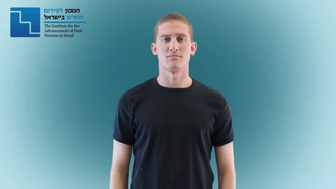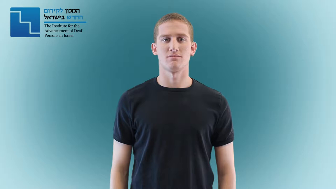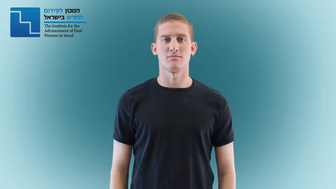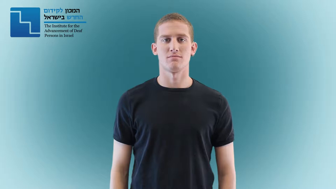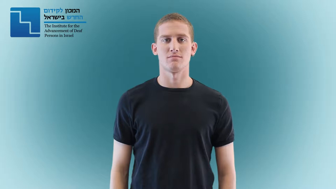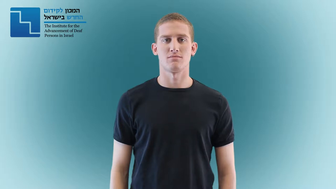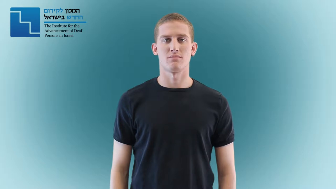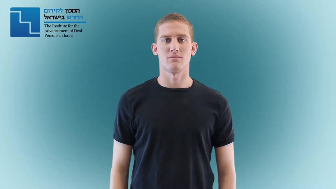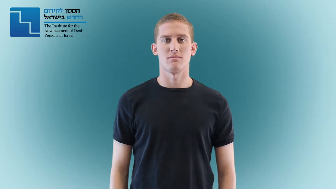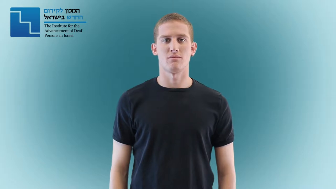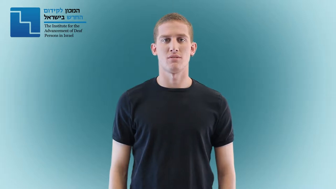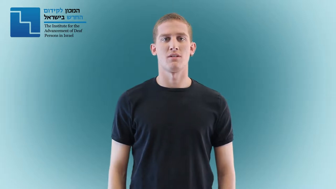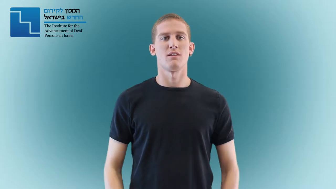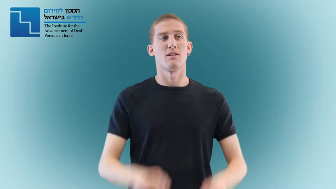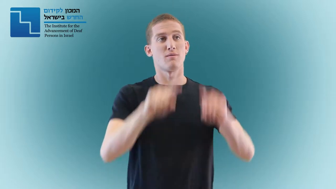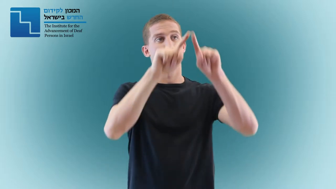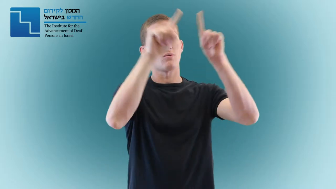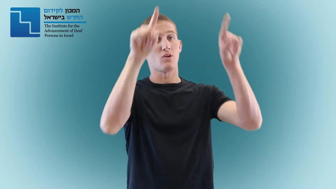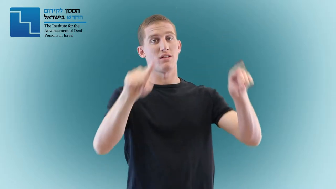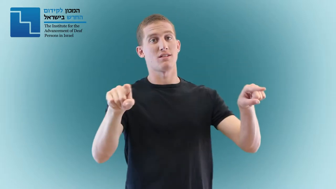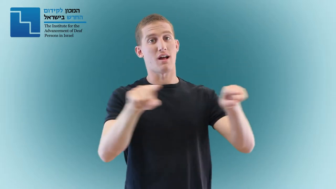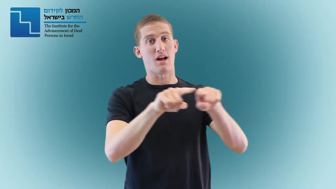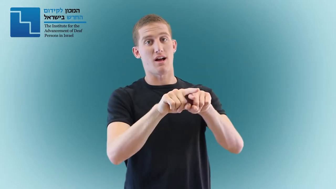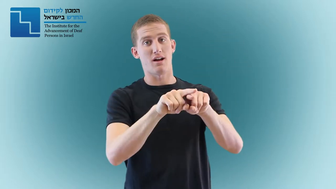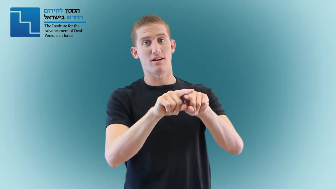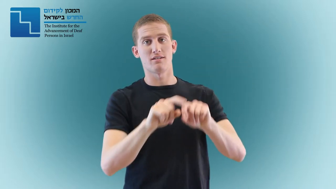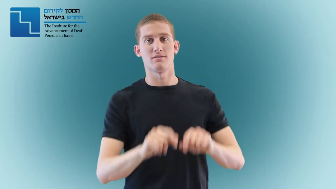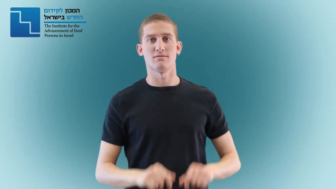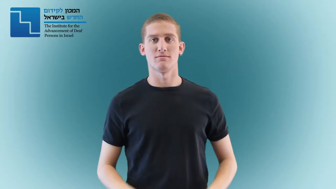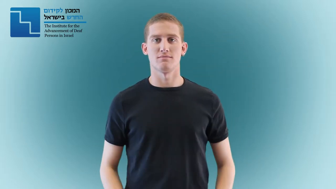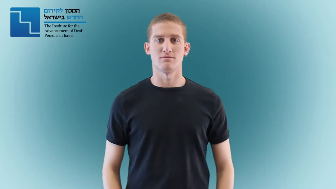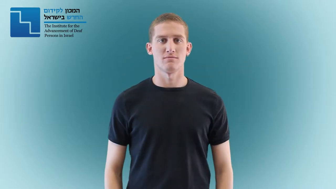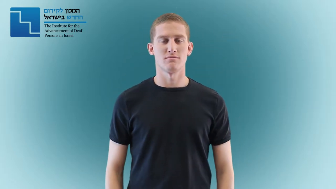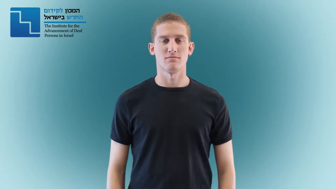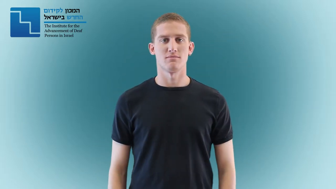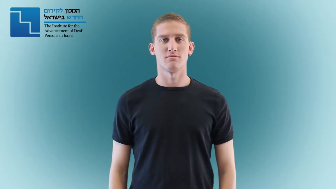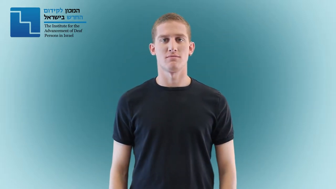מודעה